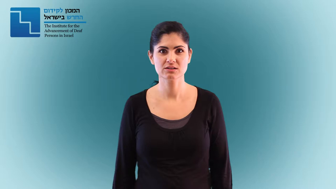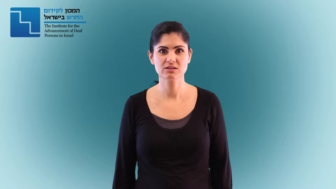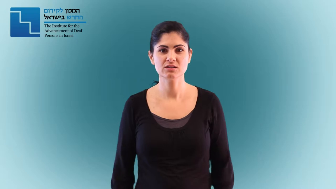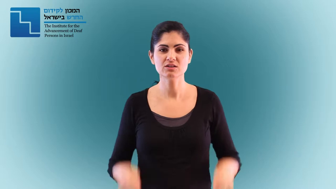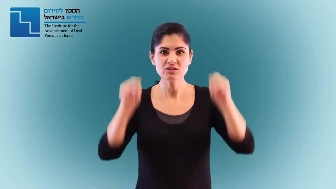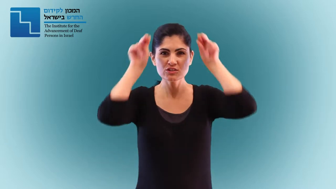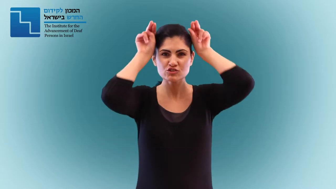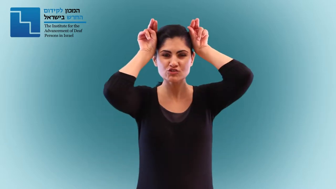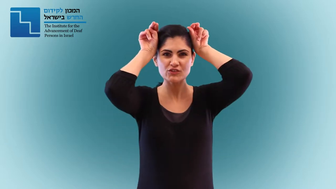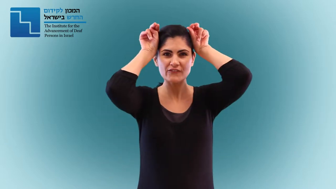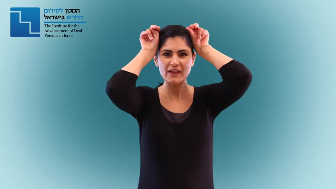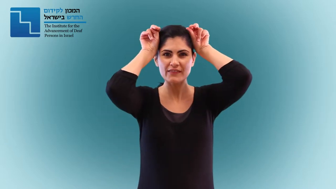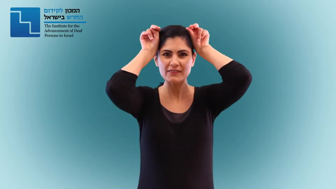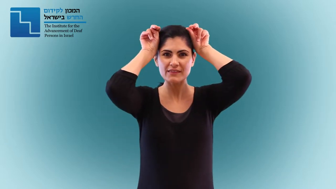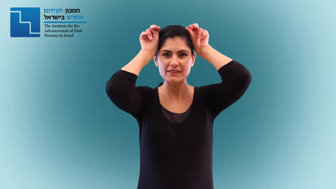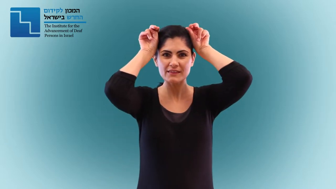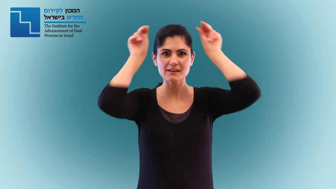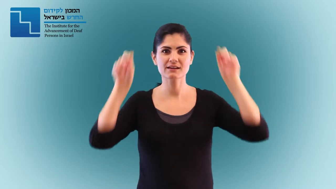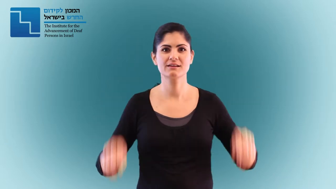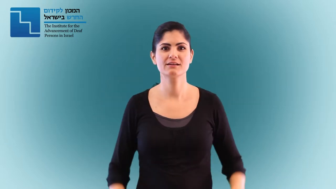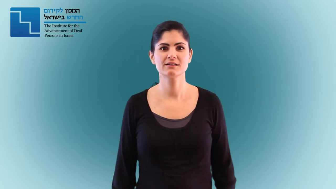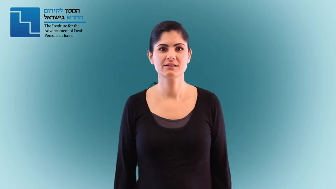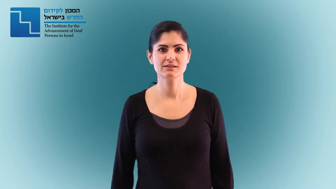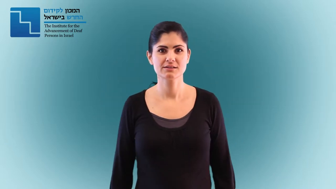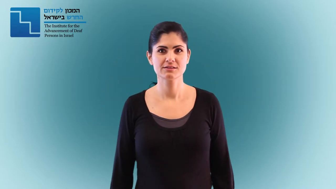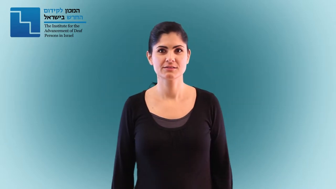שפן